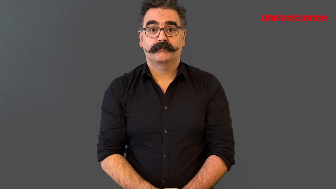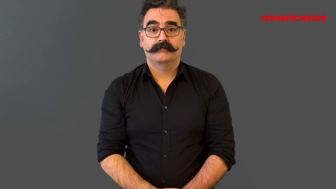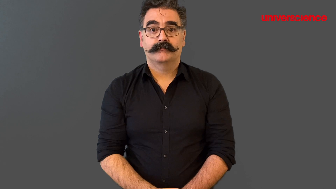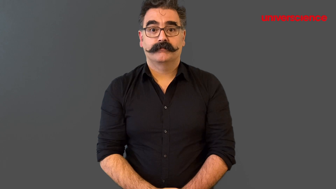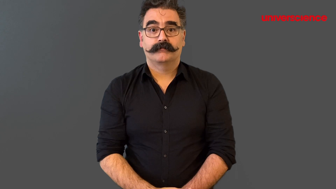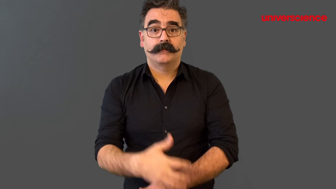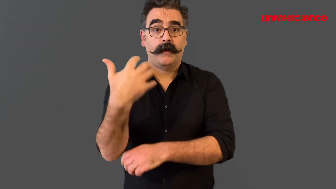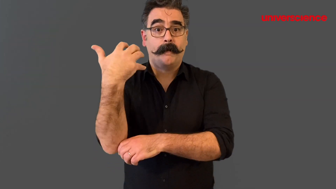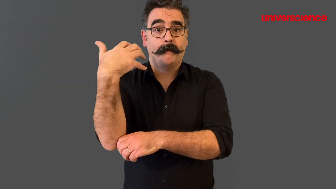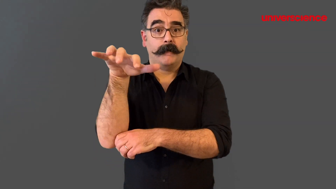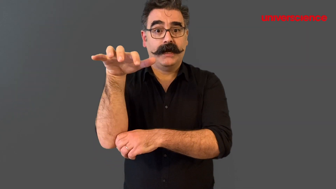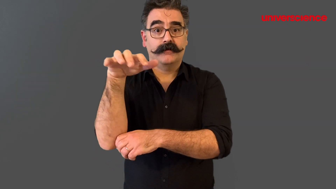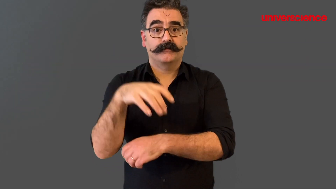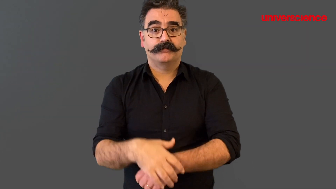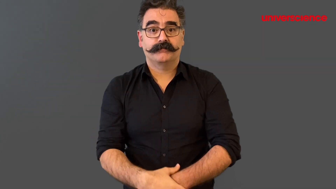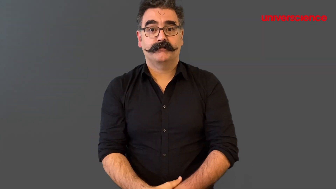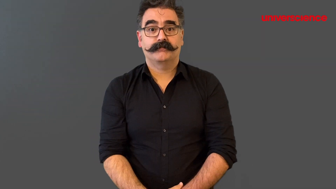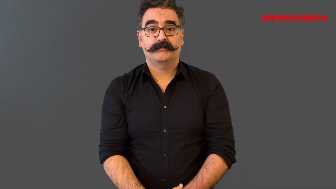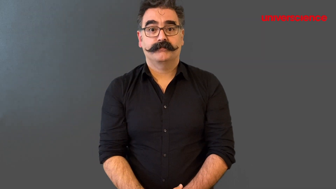Mai